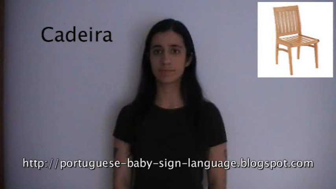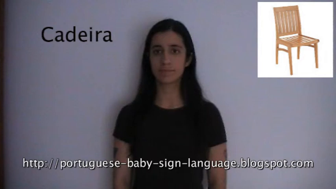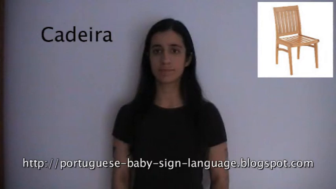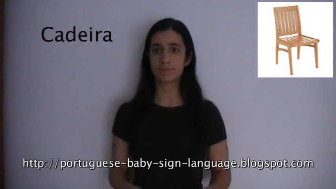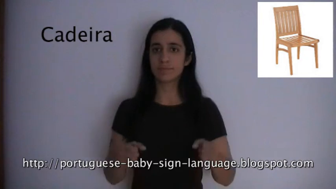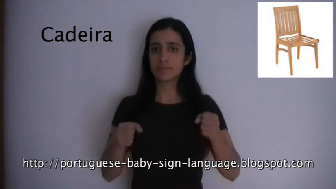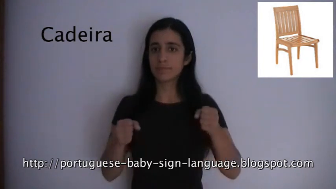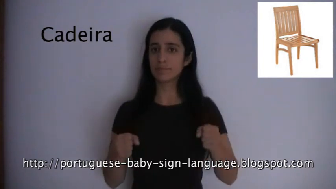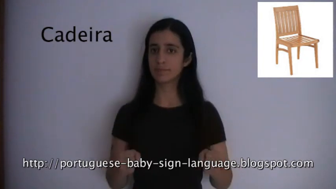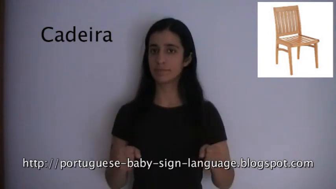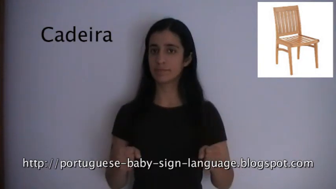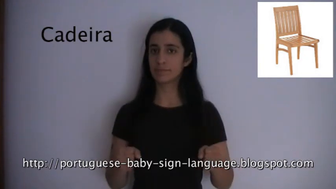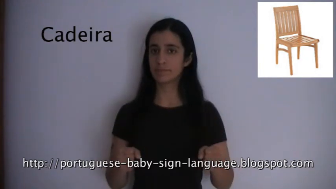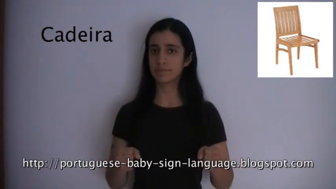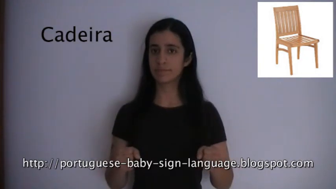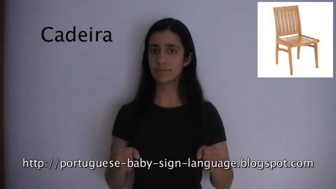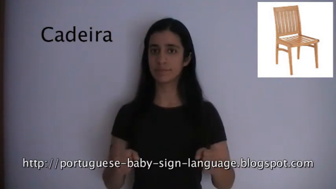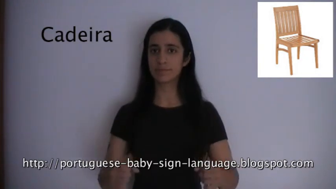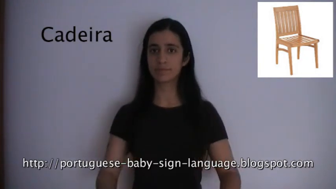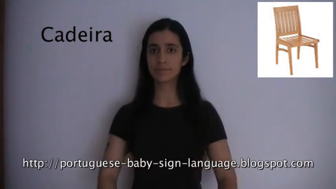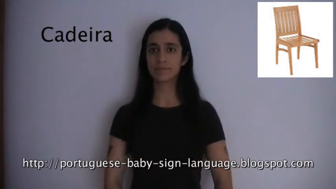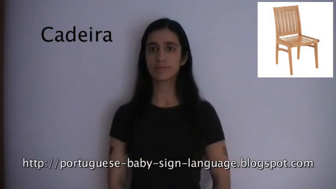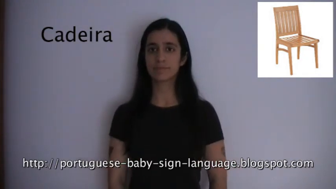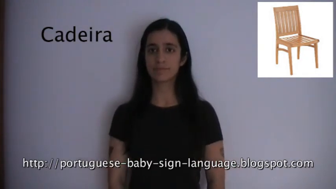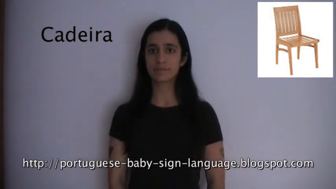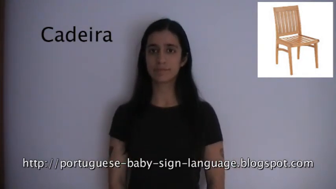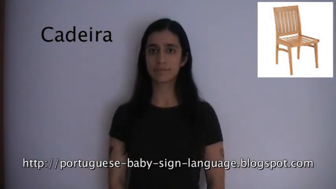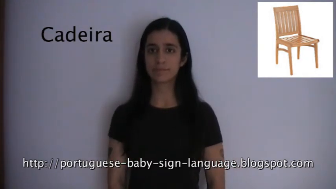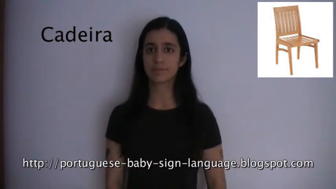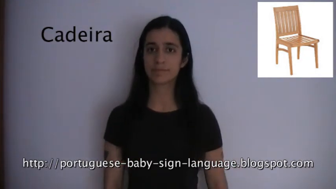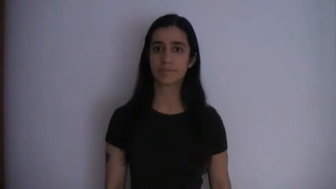cadeira